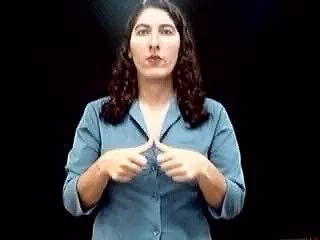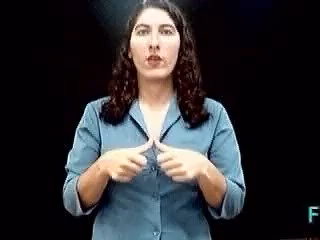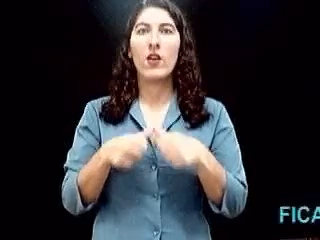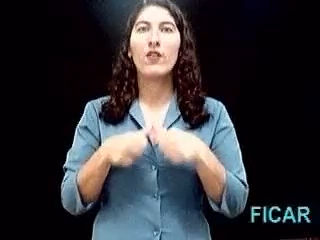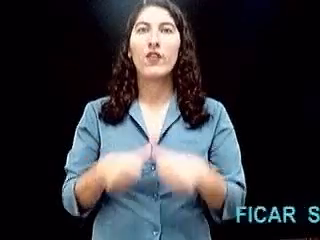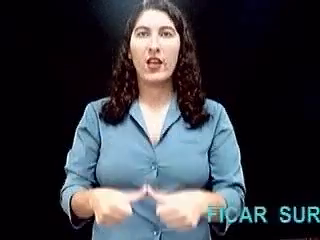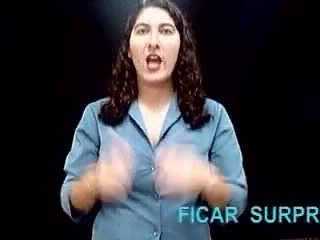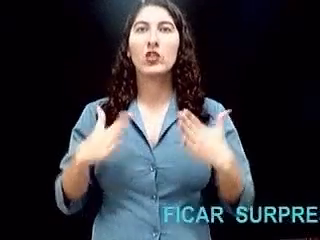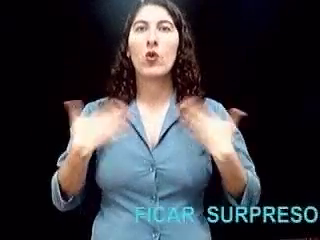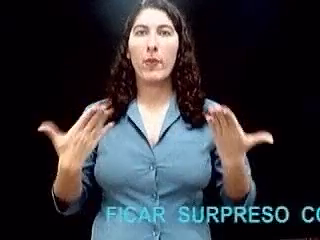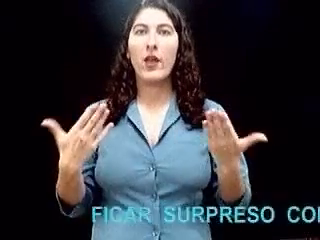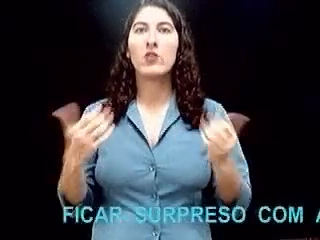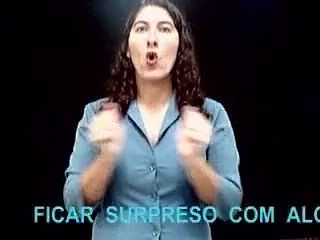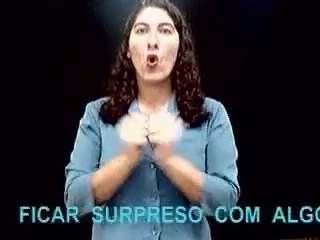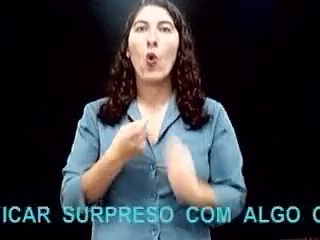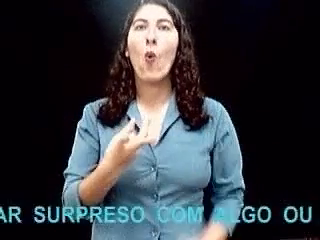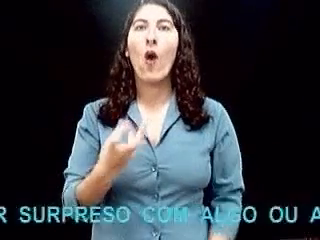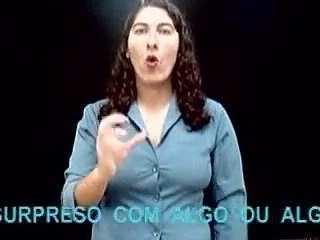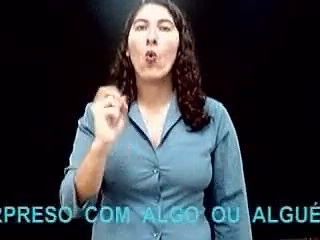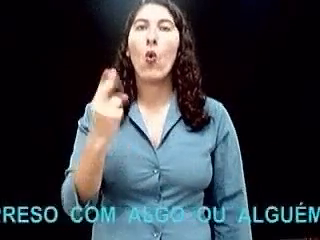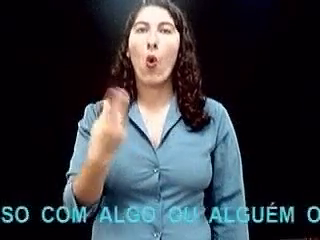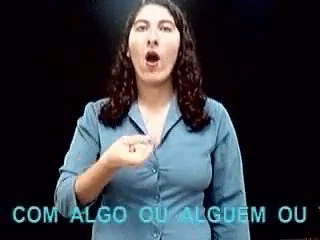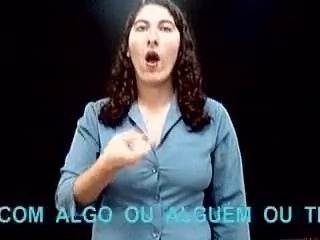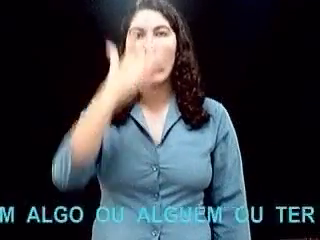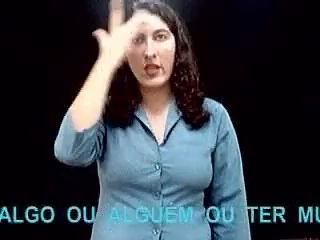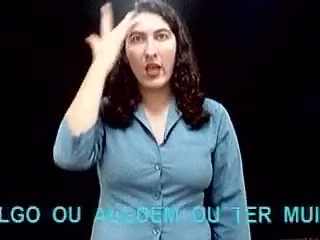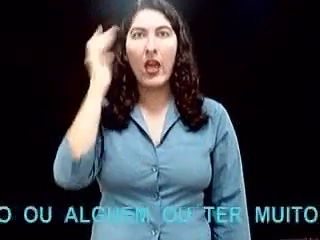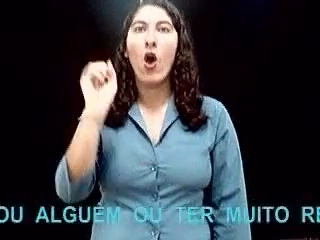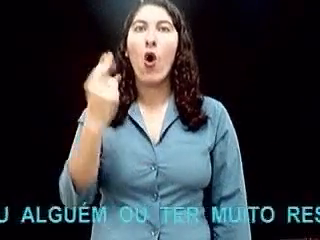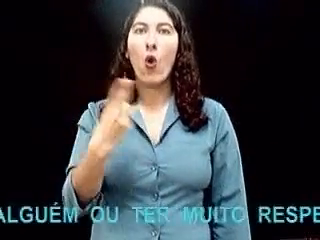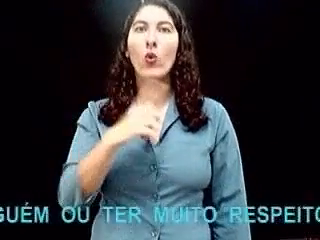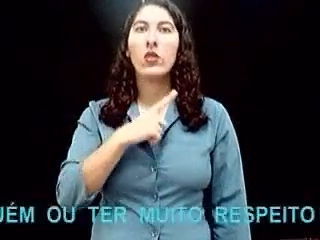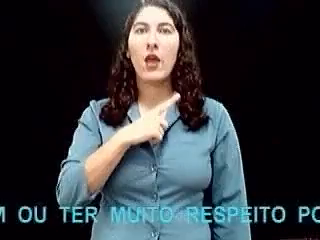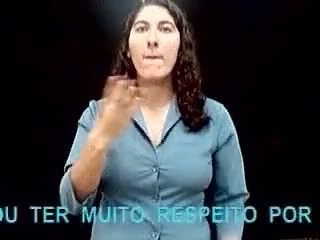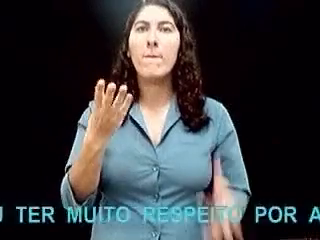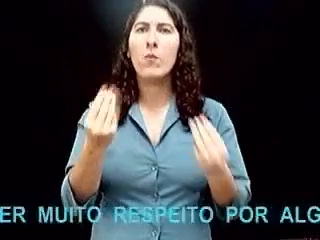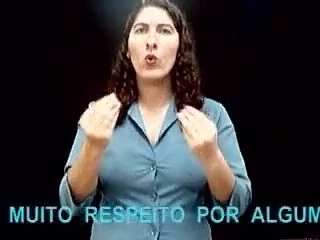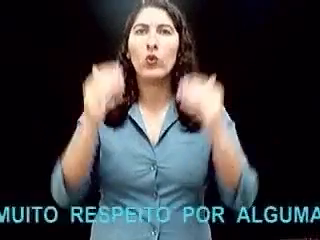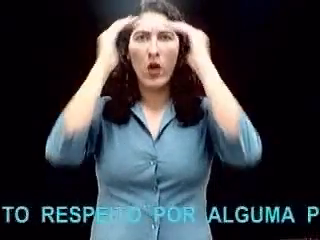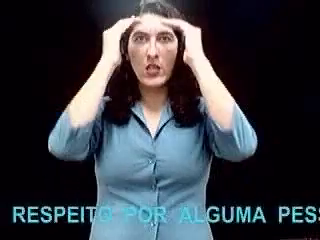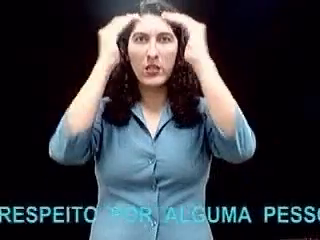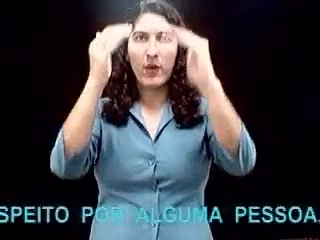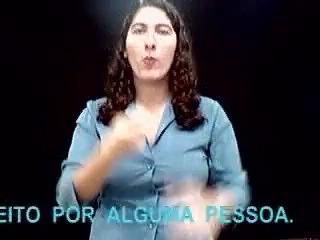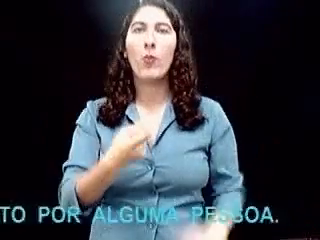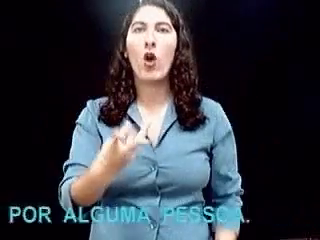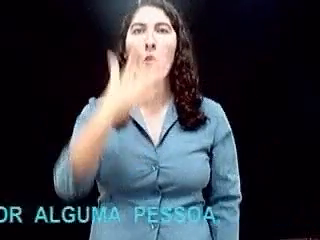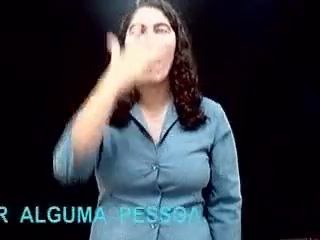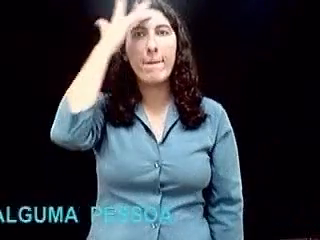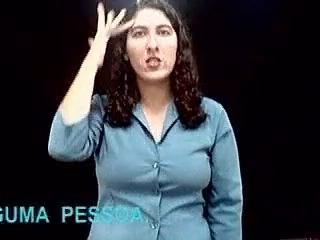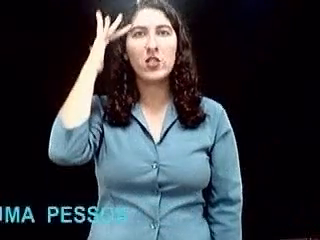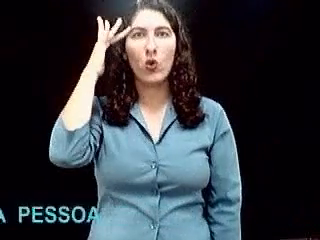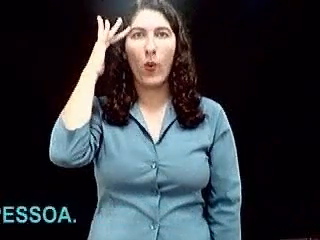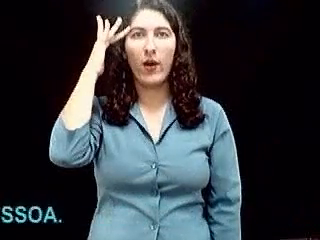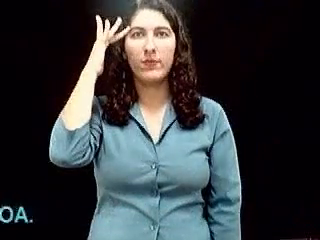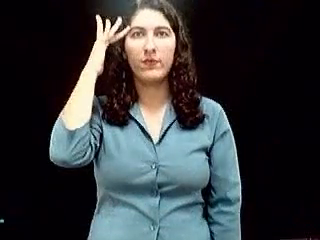aadmiracao